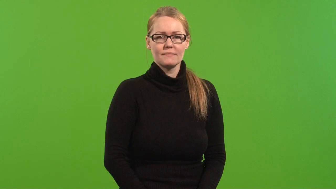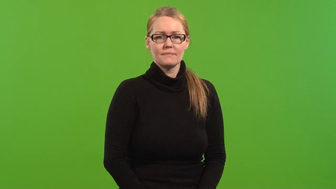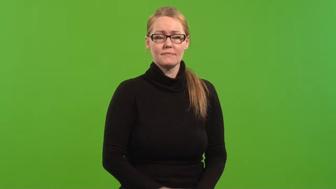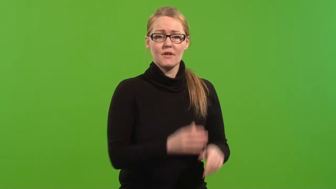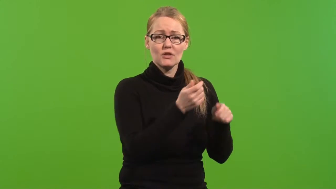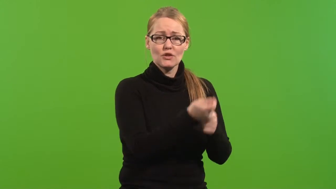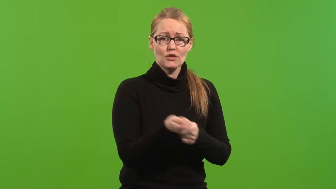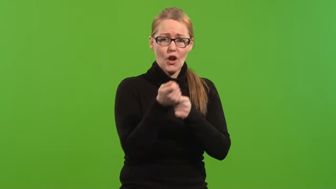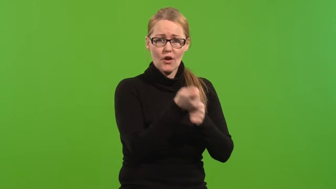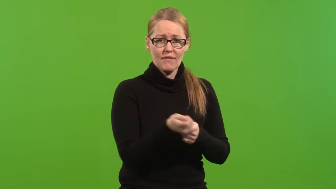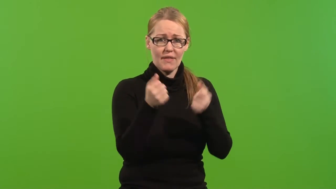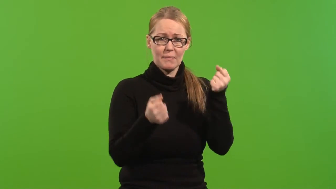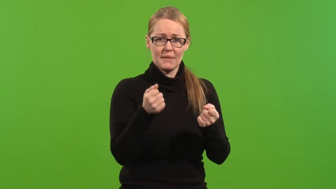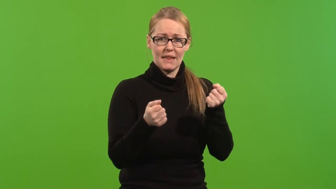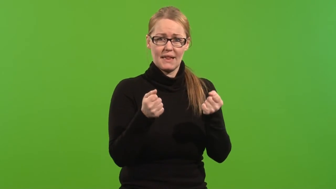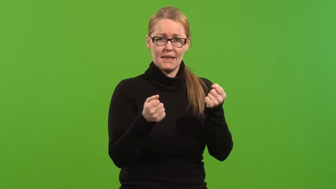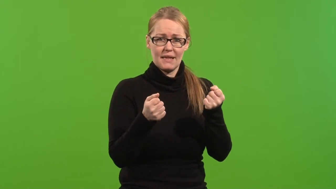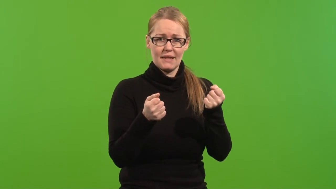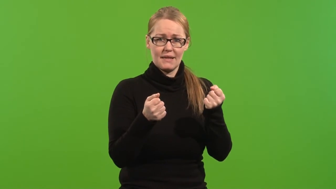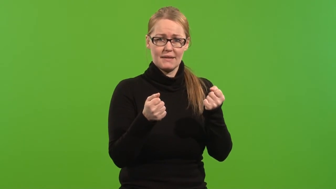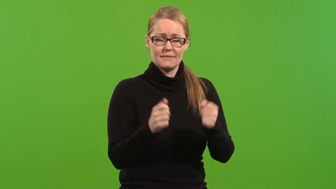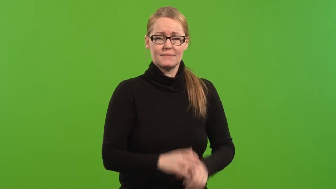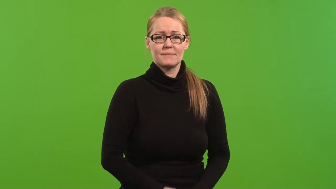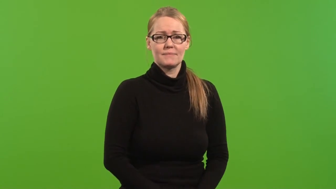Slökkviliðsbíll